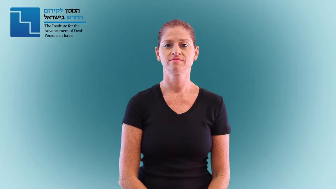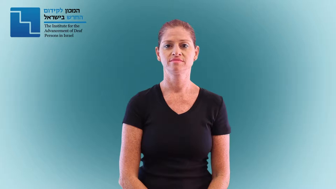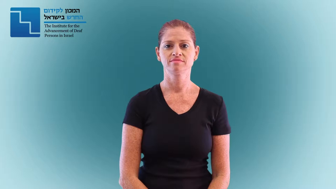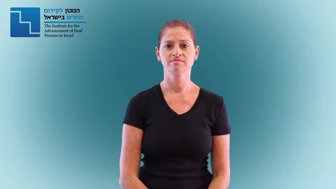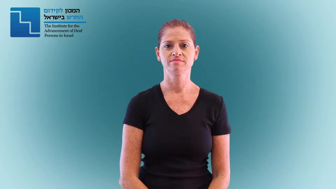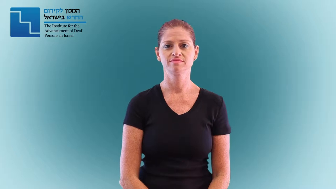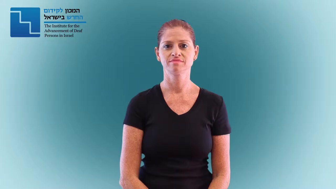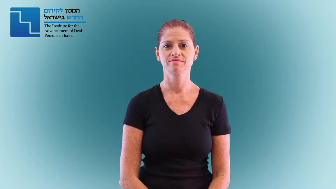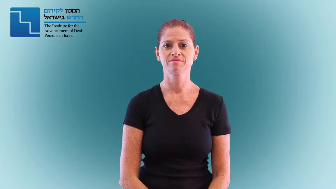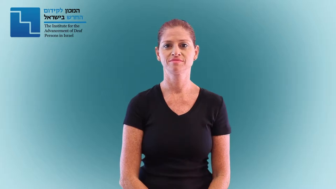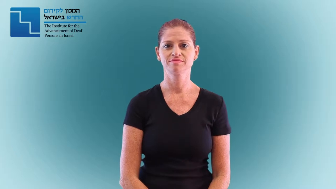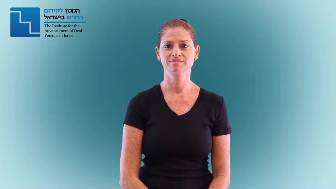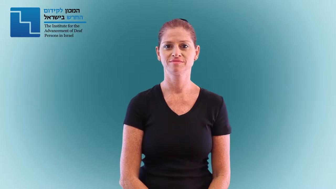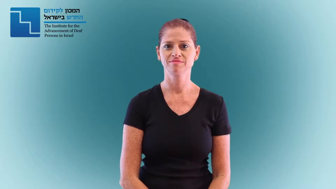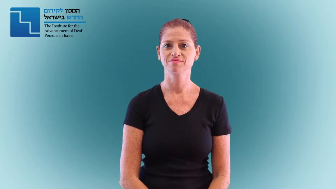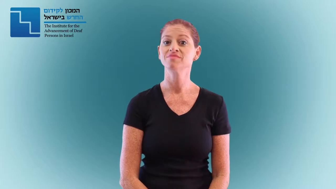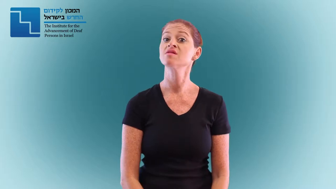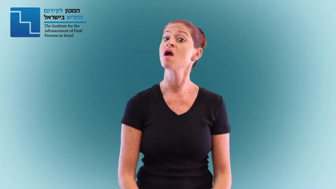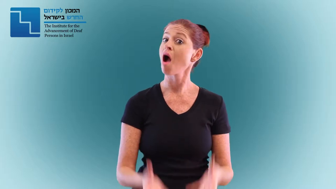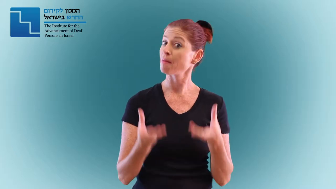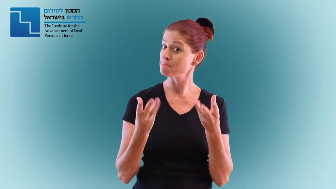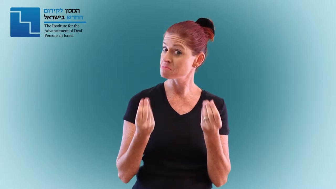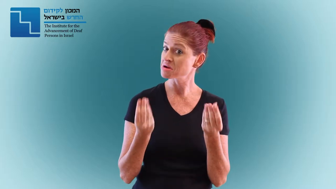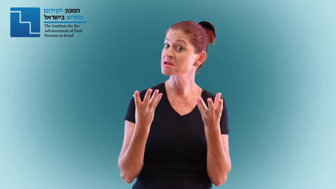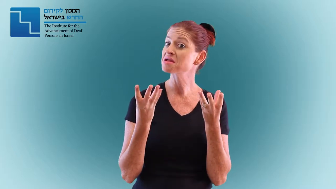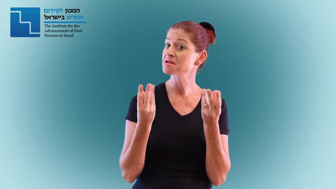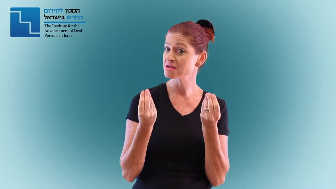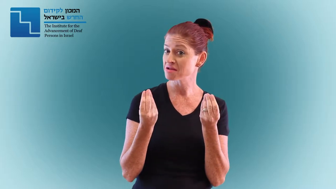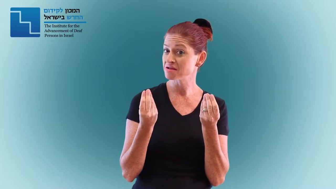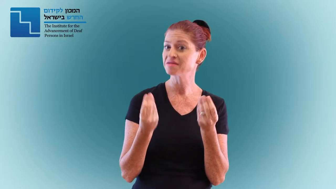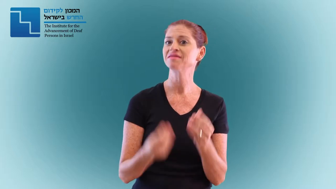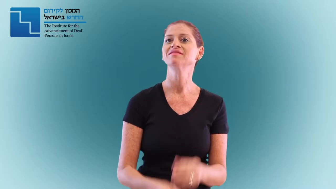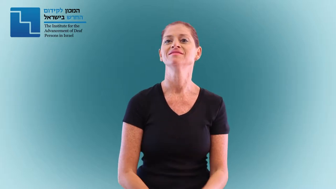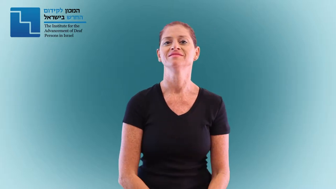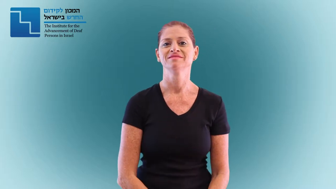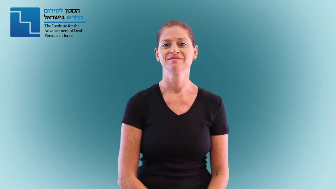הרבה